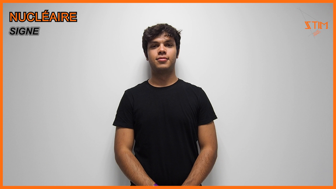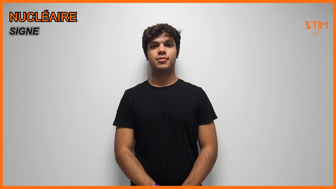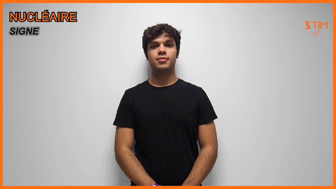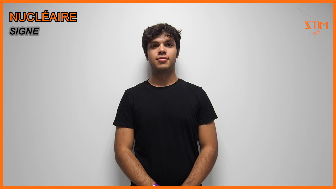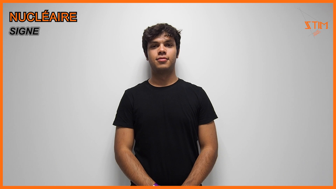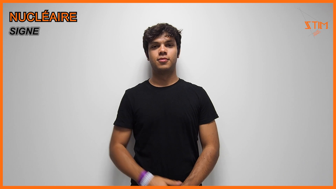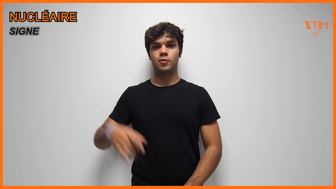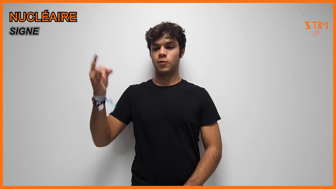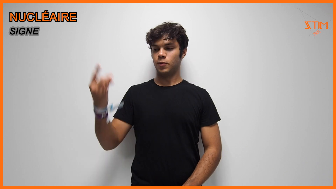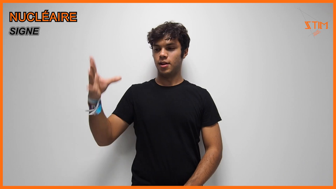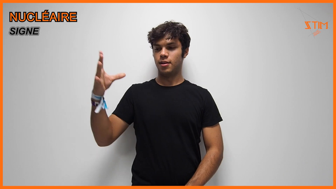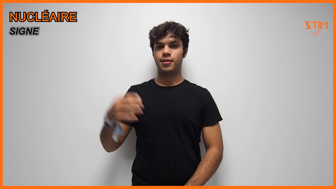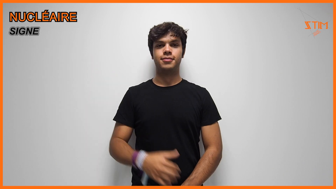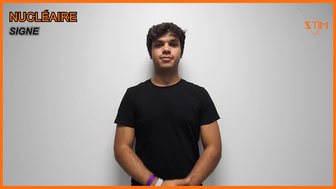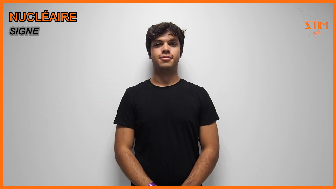Nucléaire